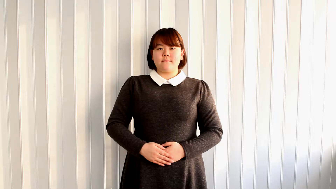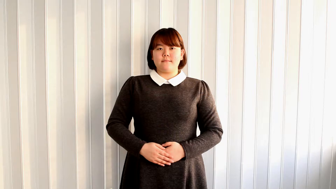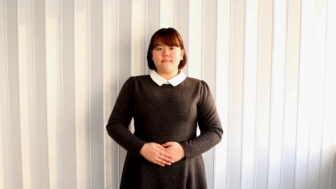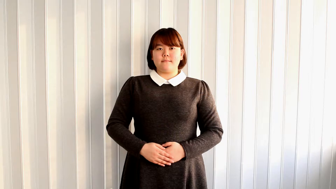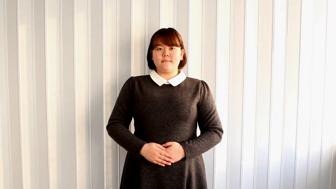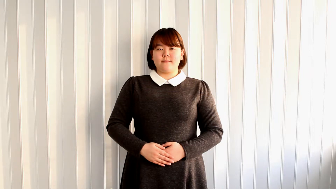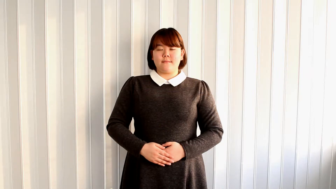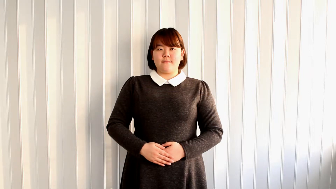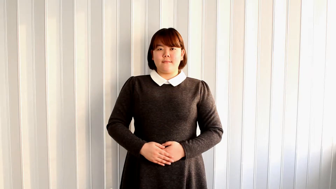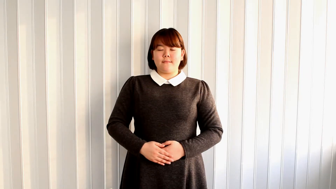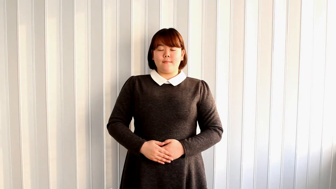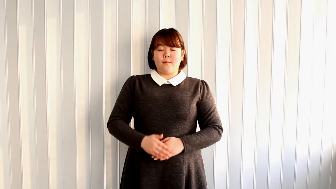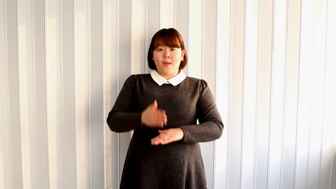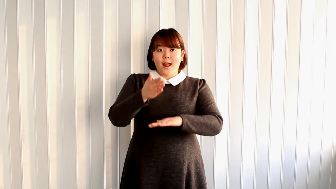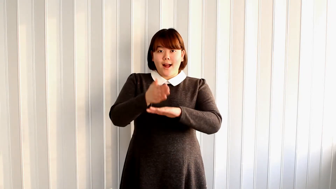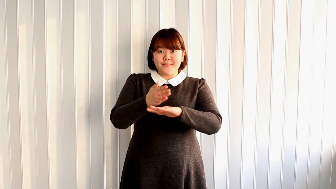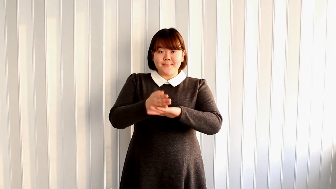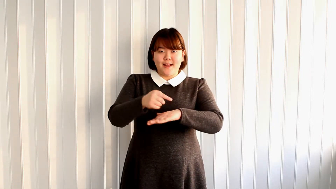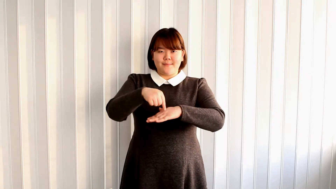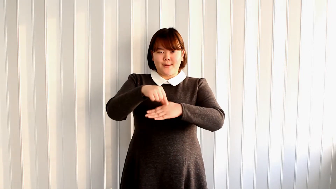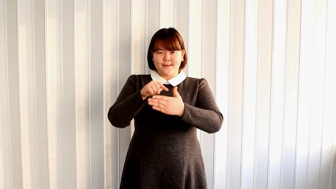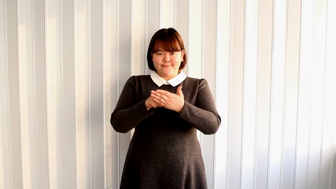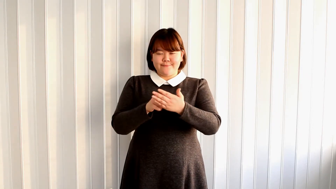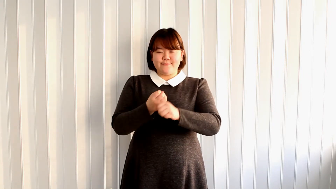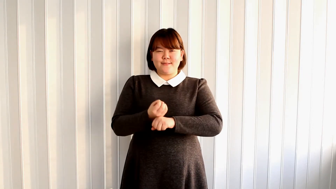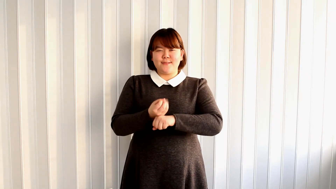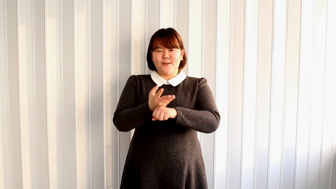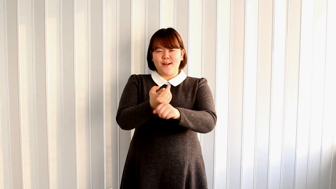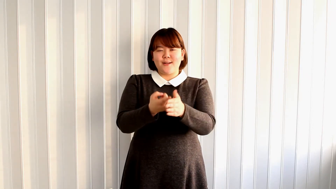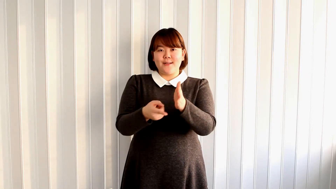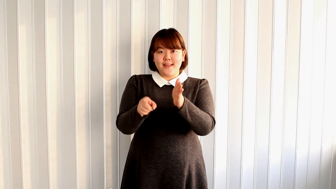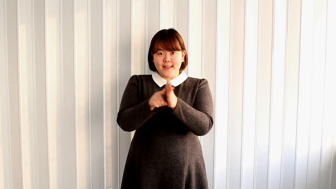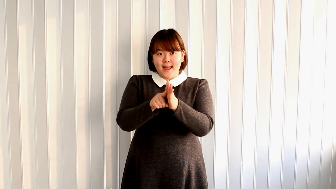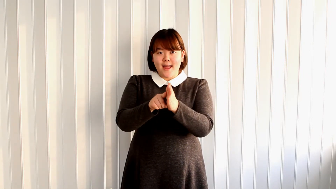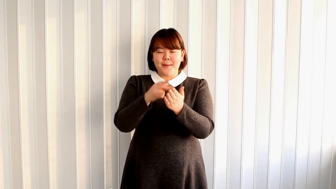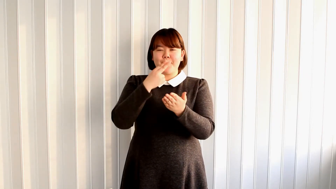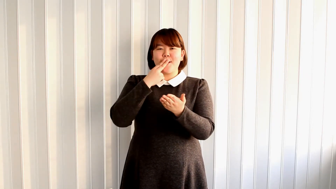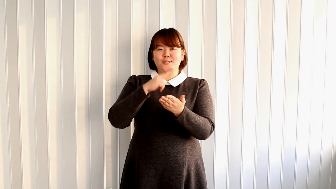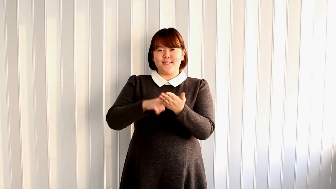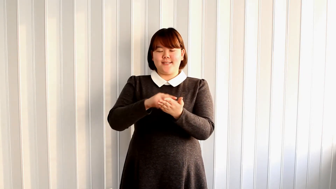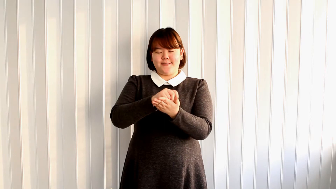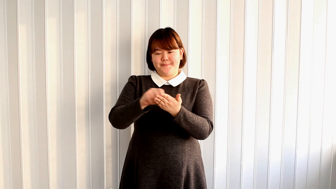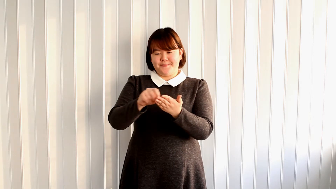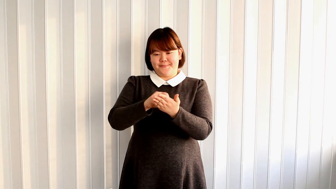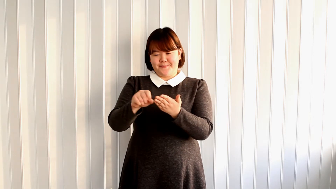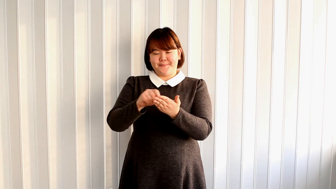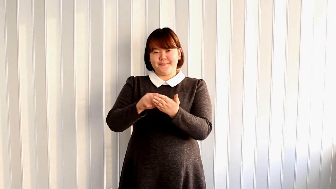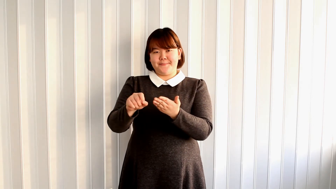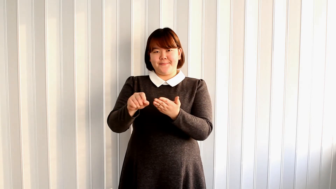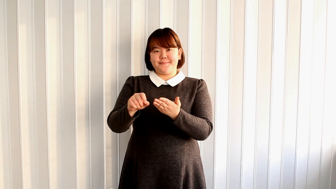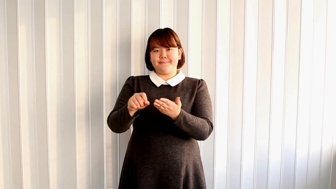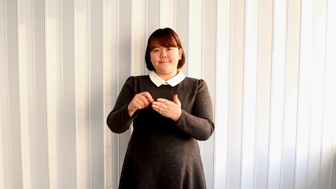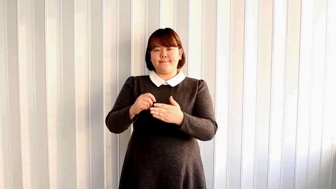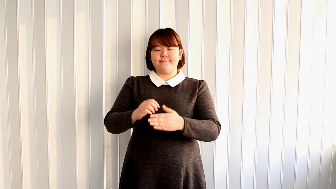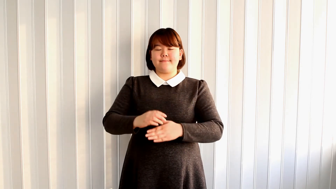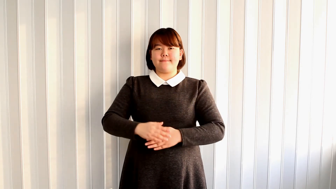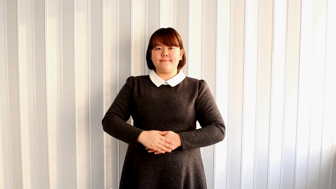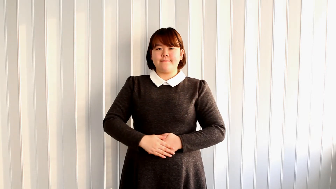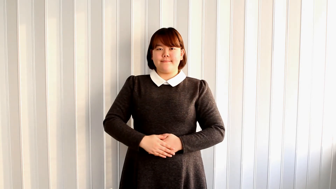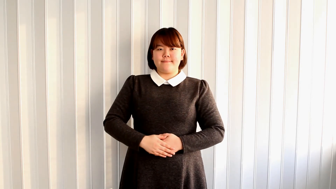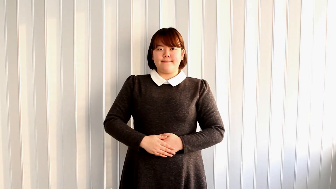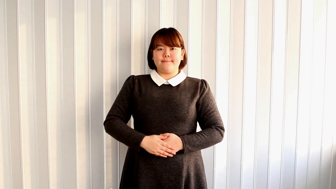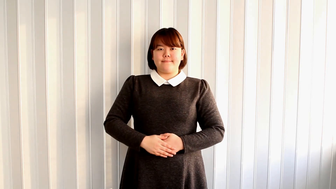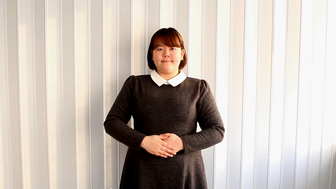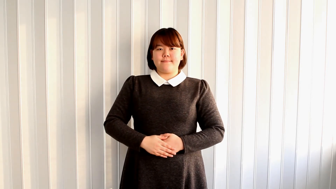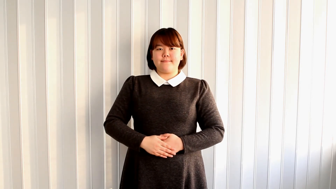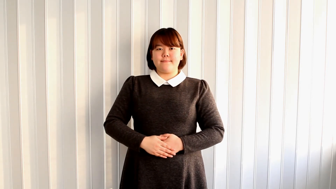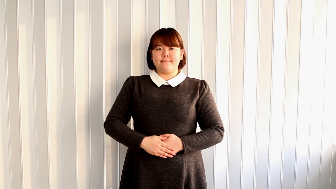고마운마음을담아편지를준비했다